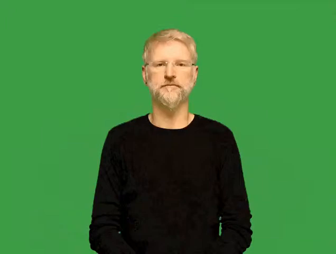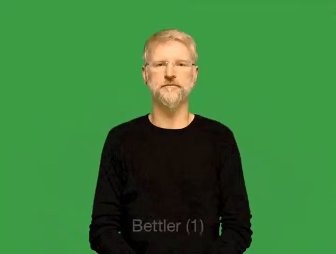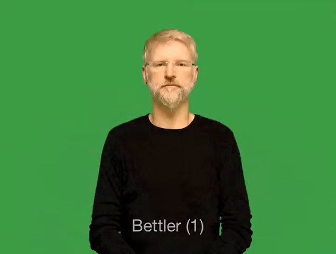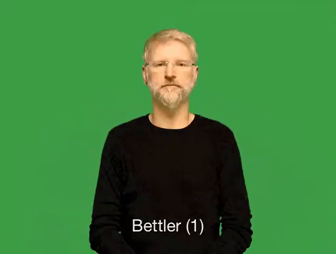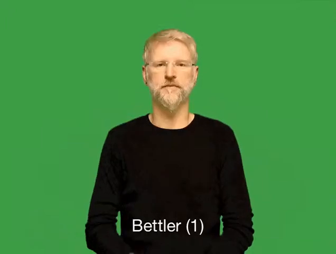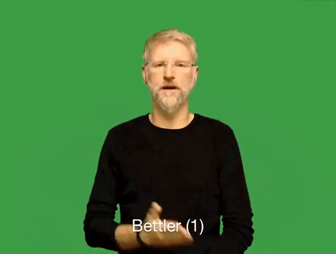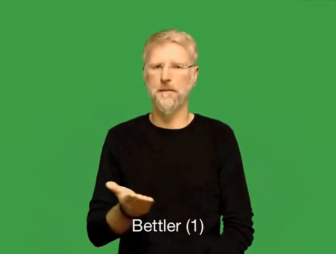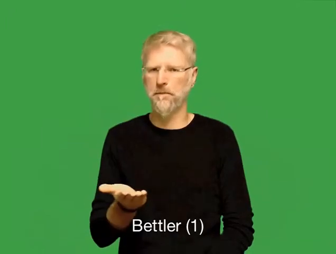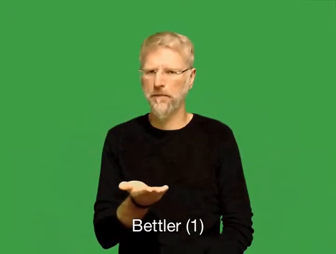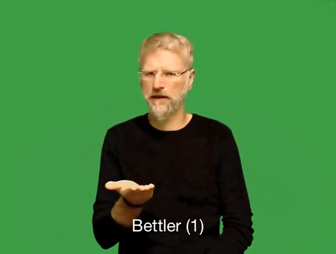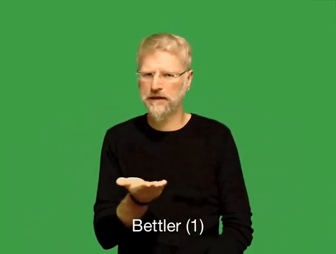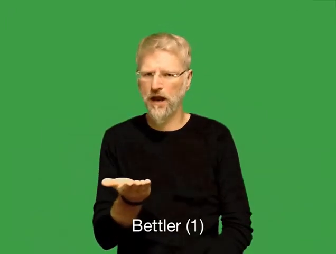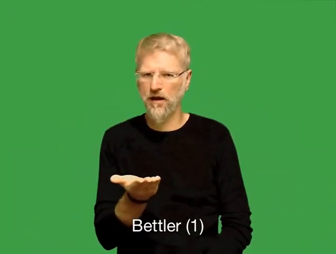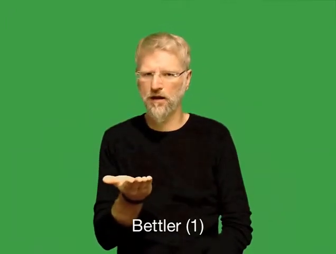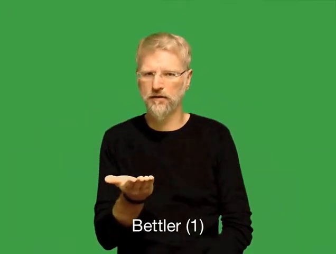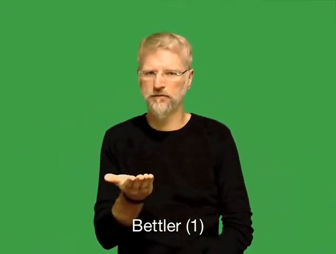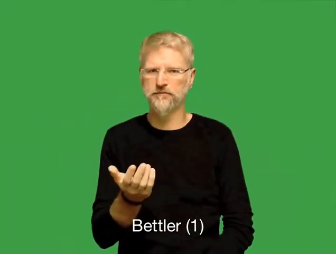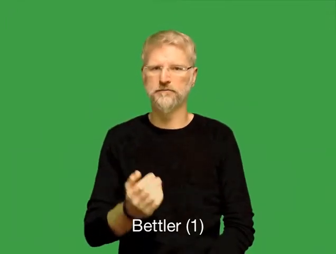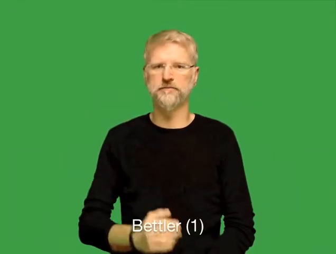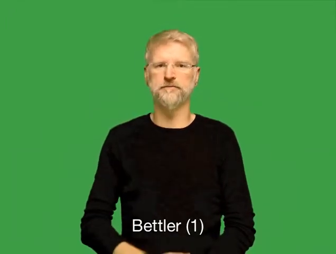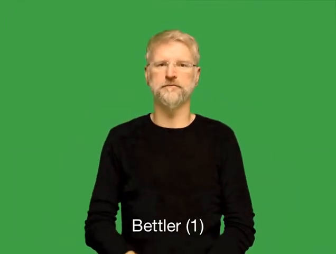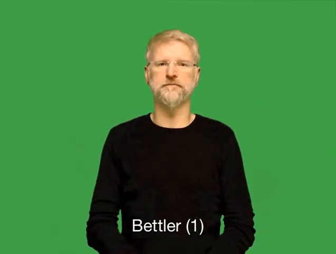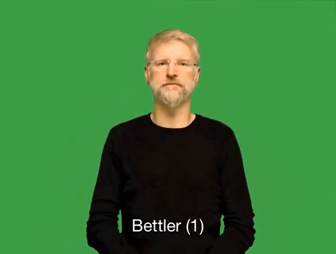Bettler